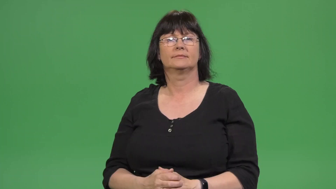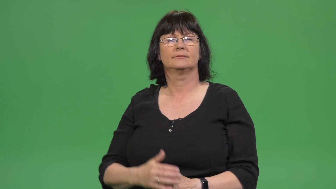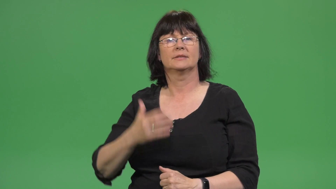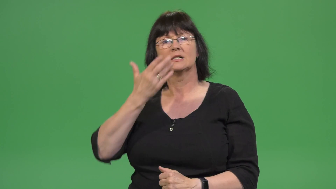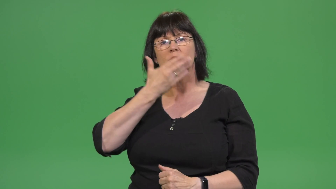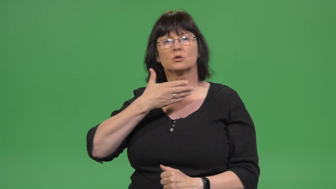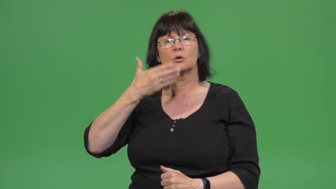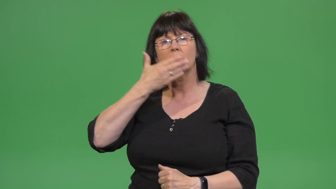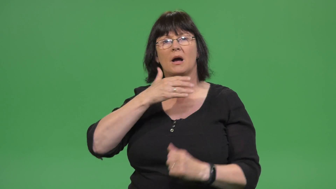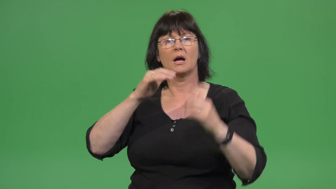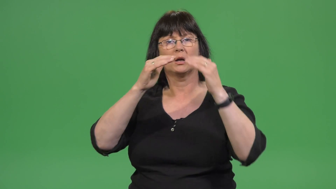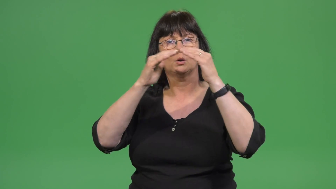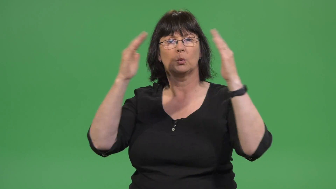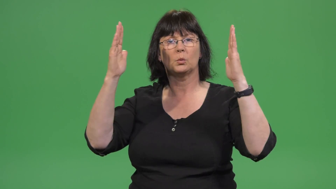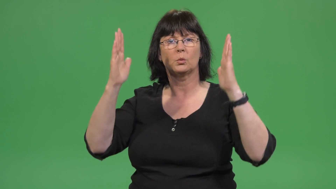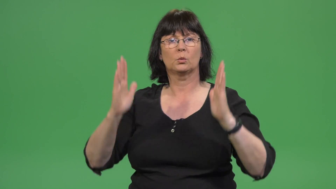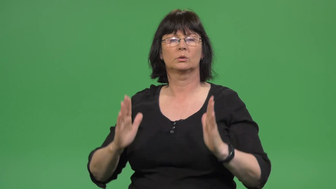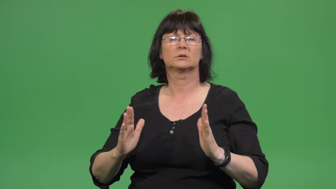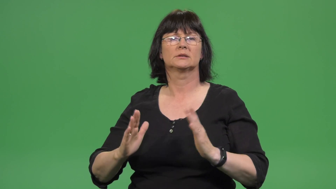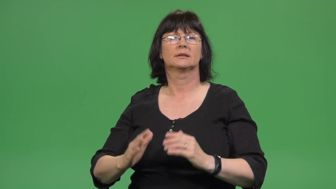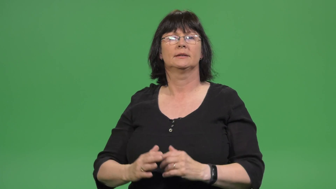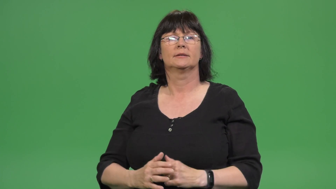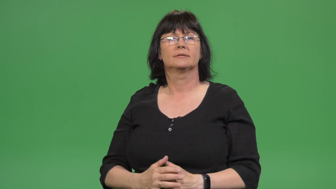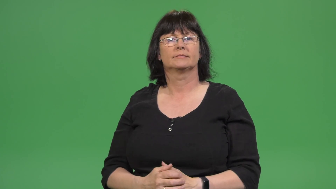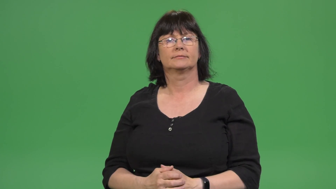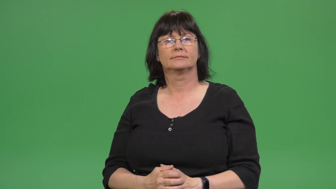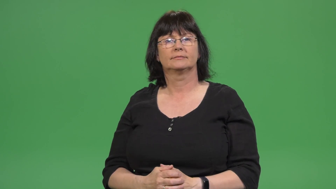sumarhús